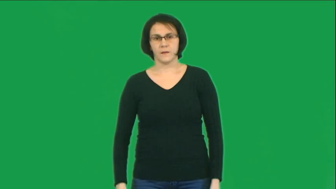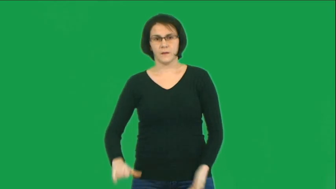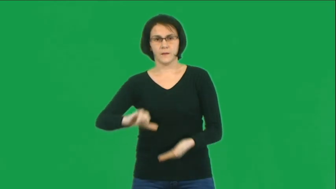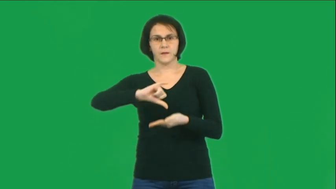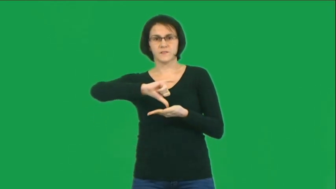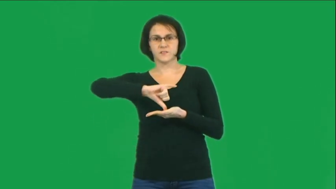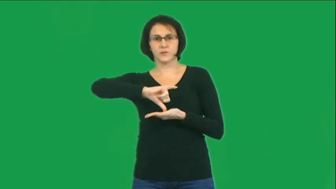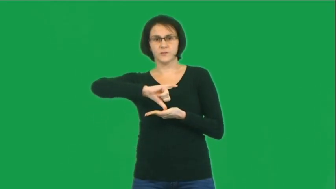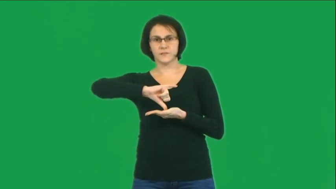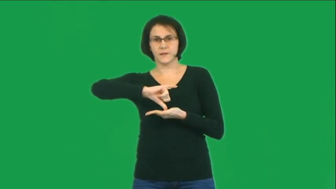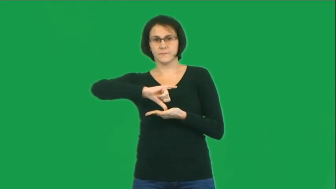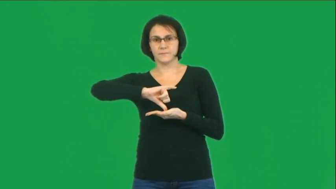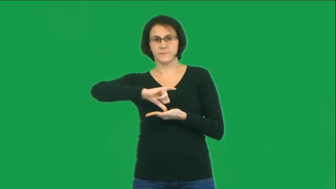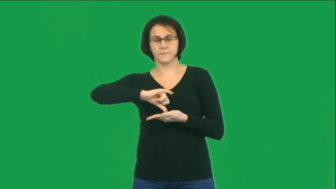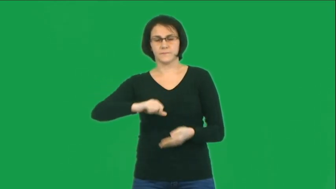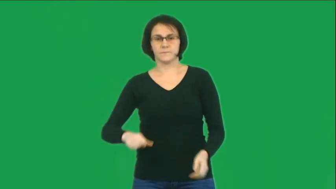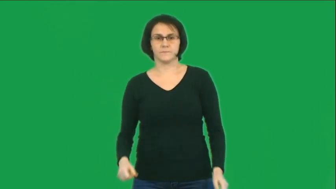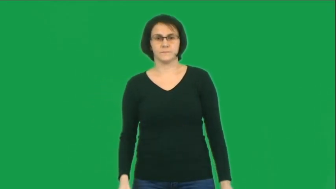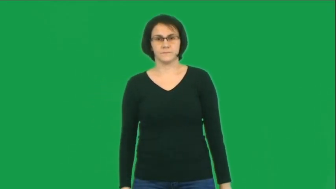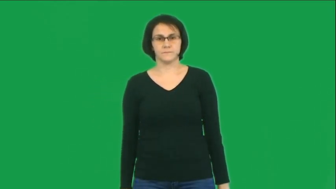stolica